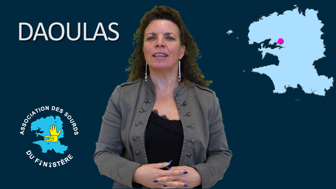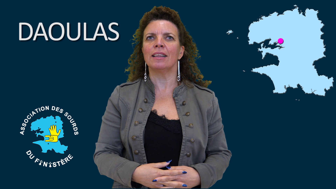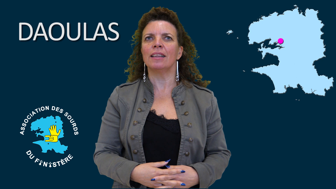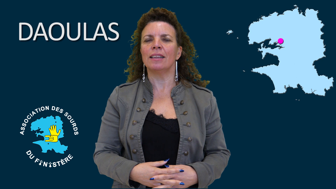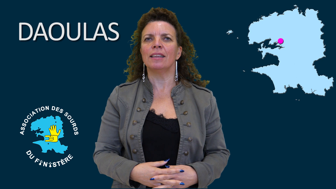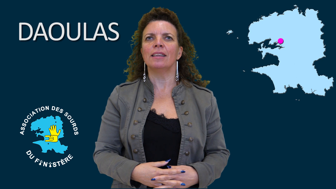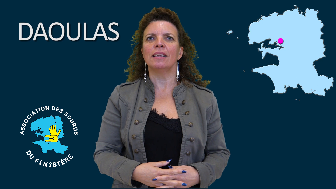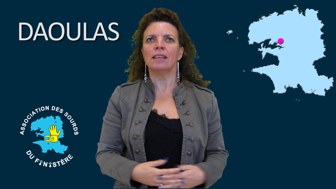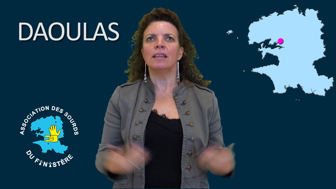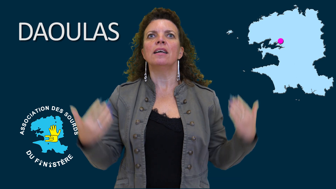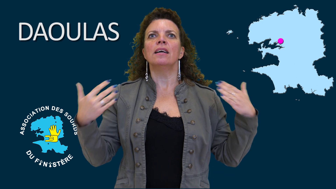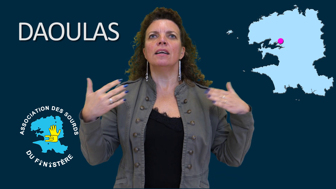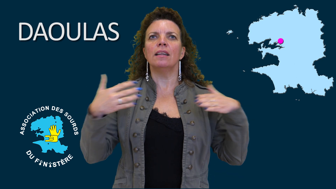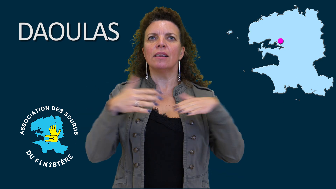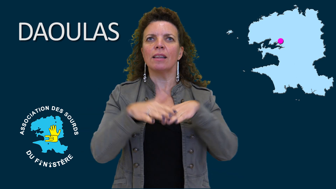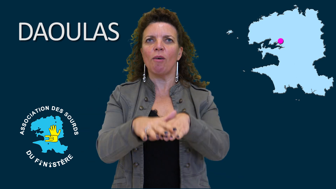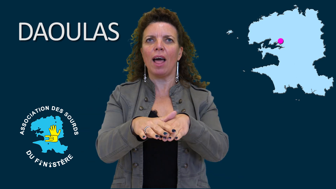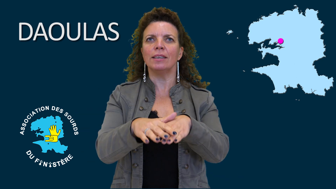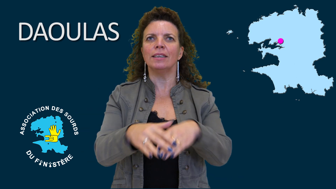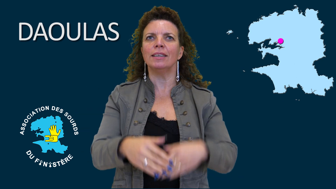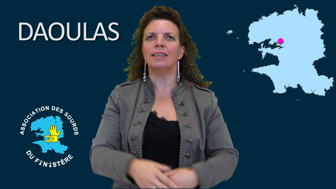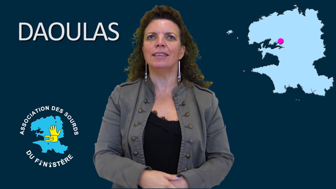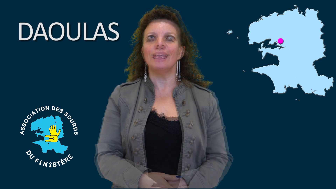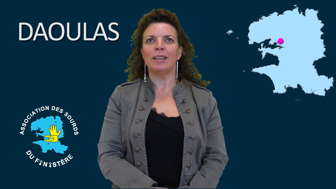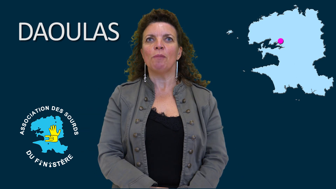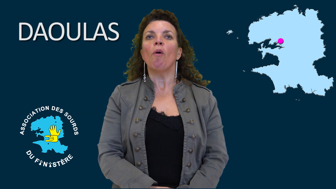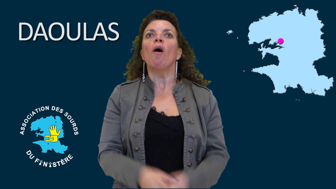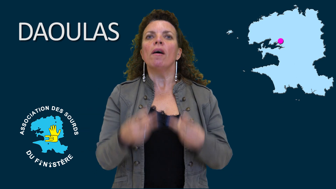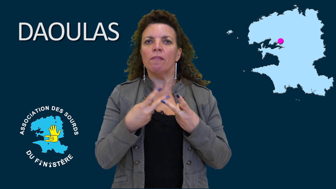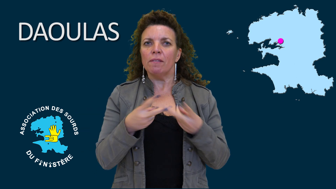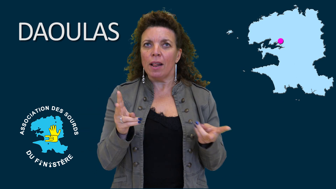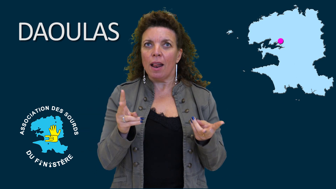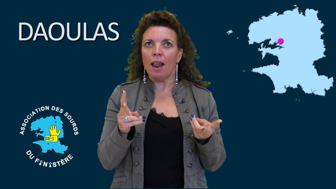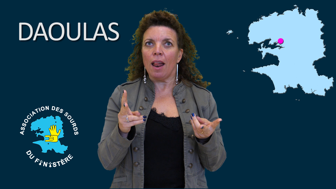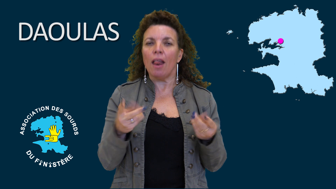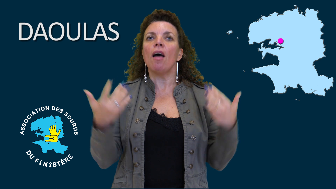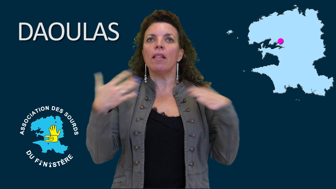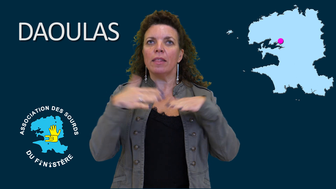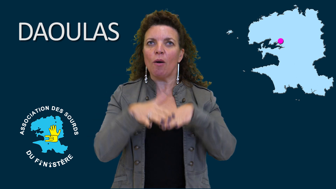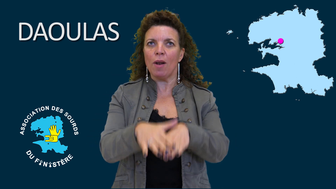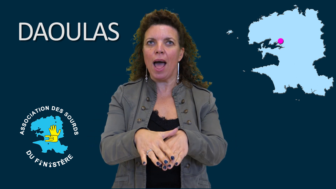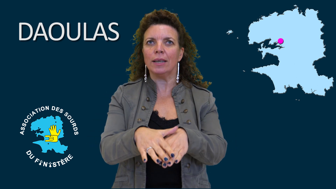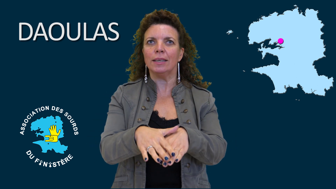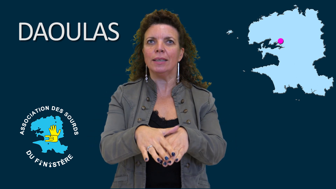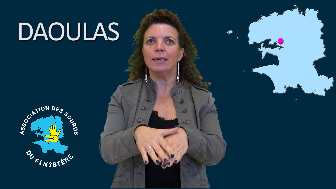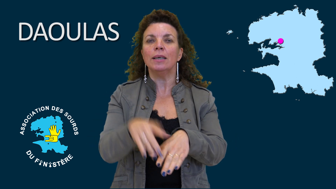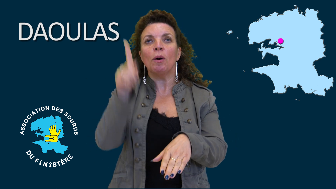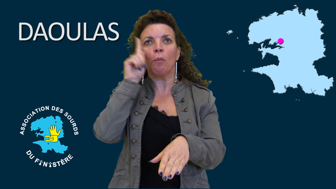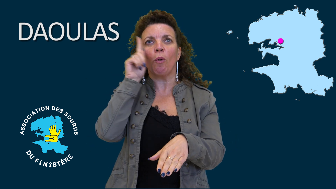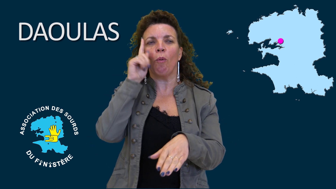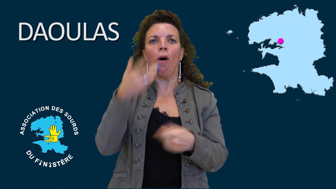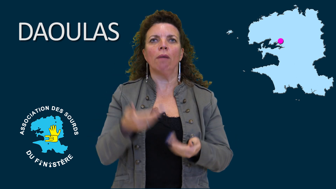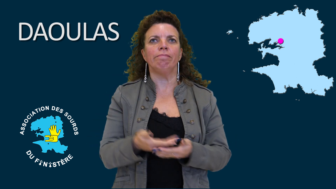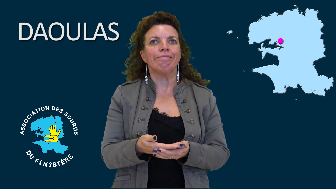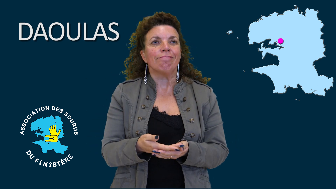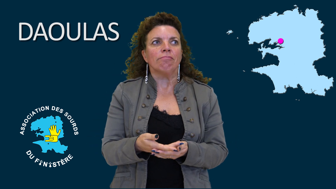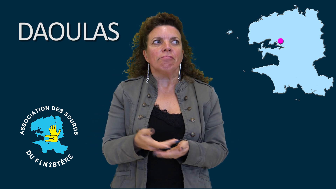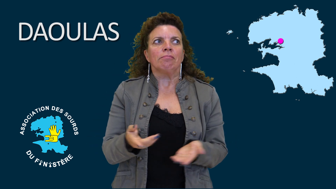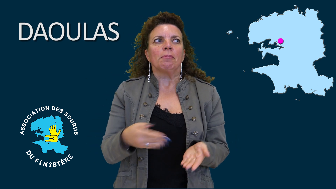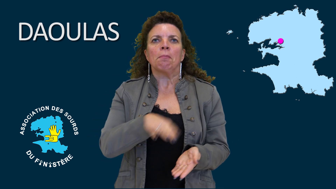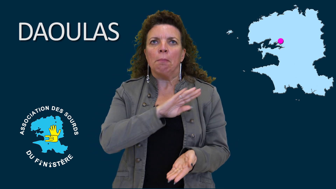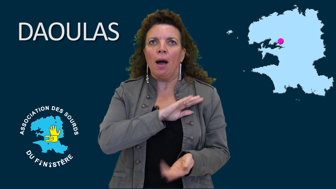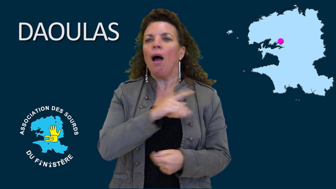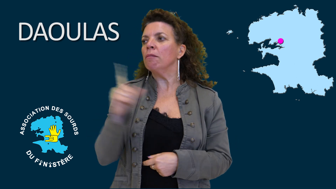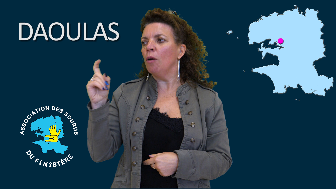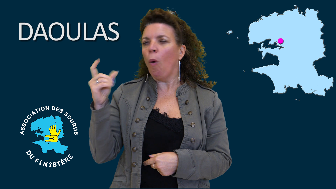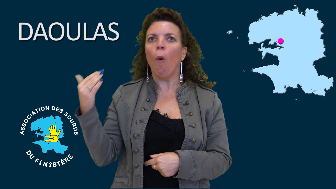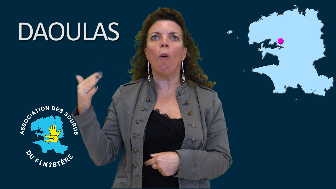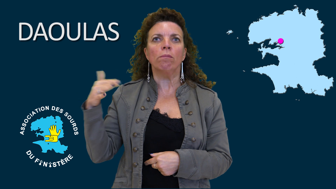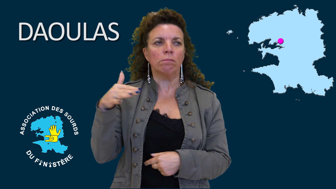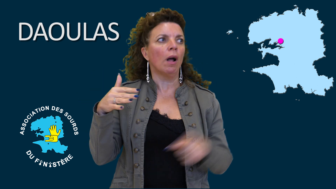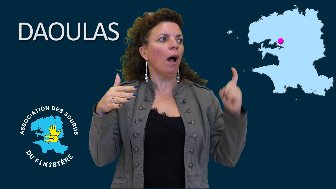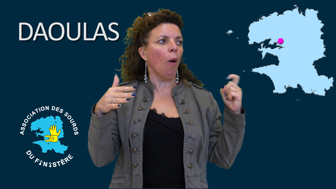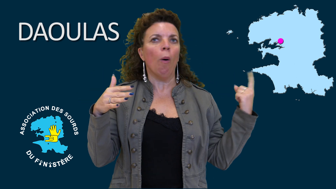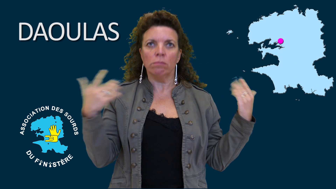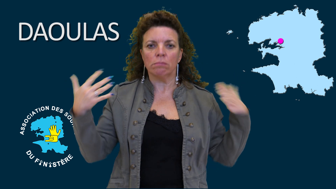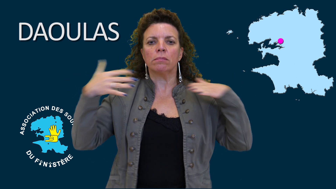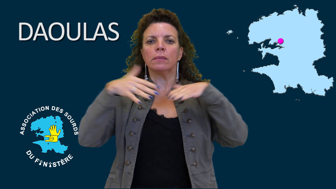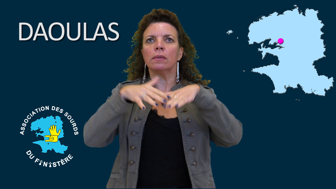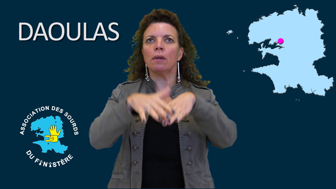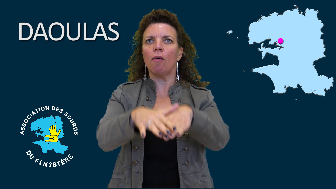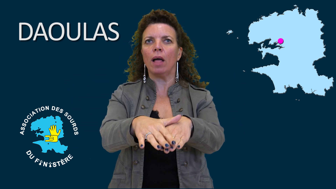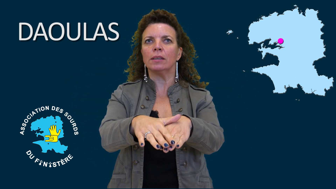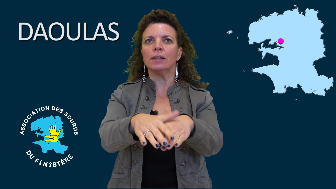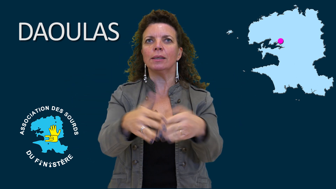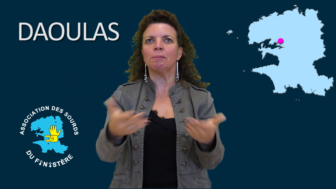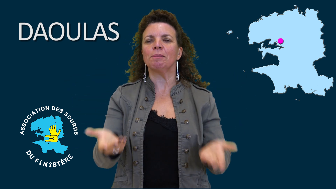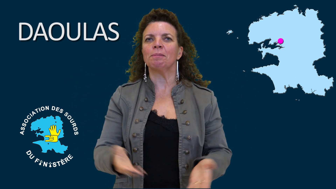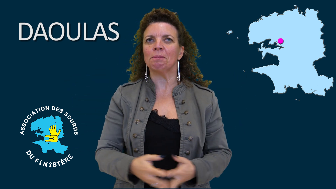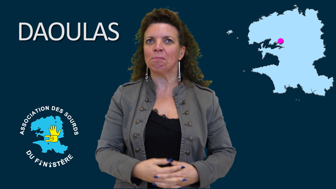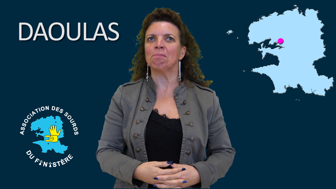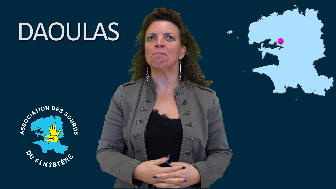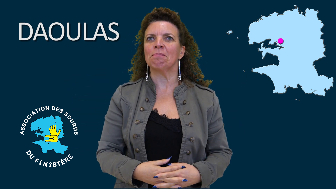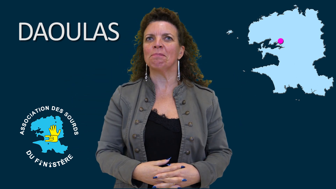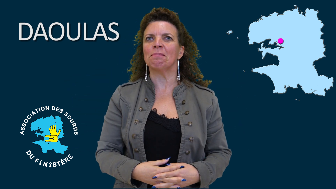Daoulas